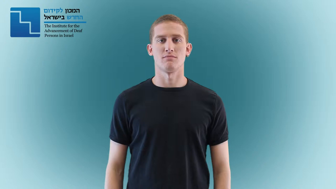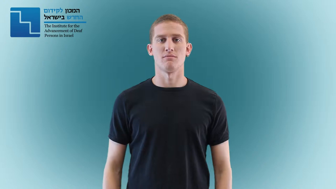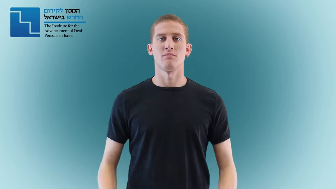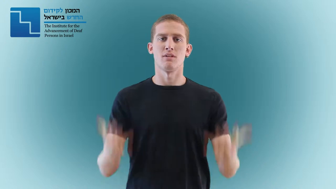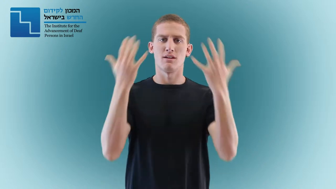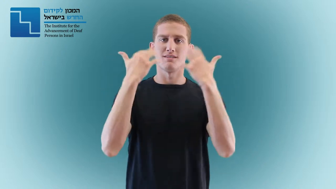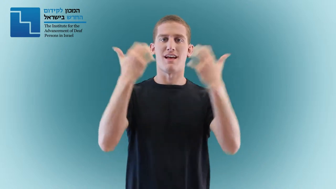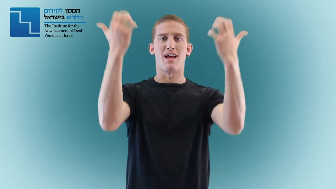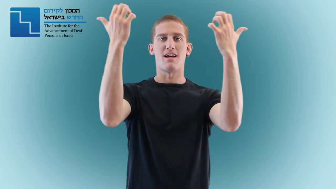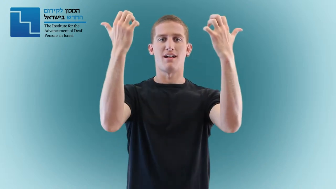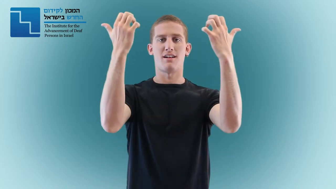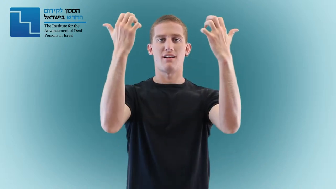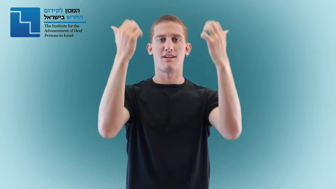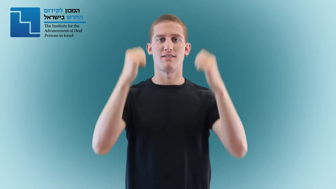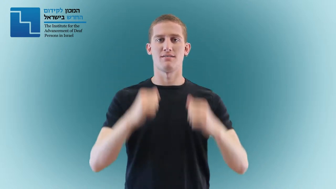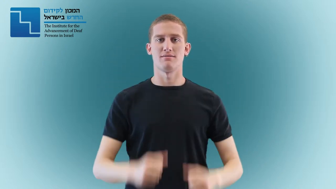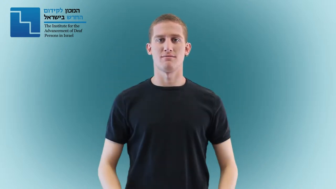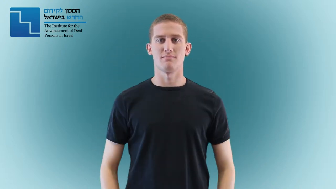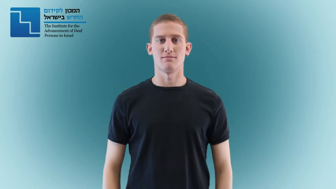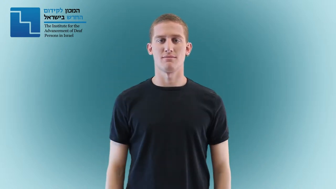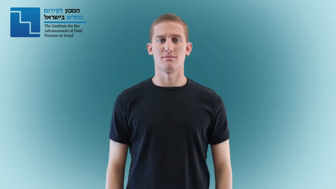קהל